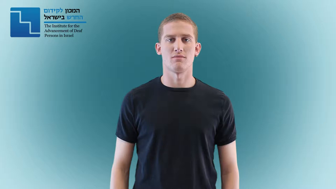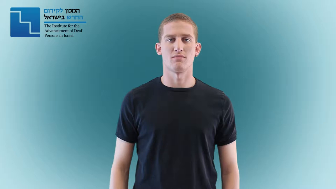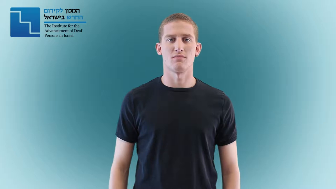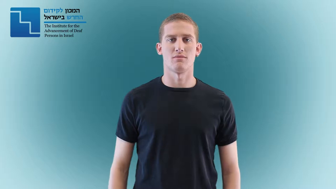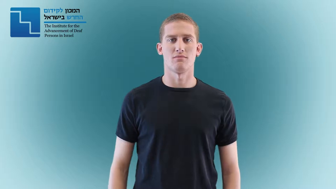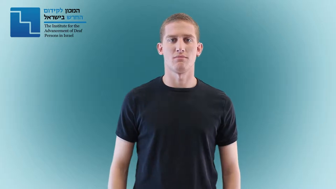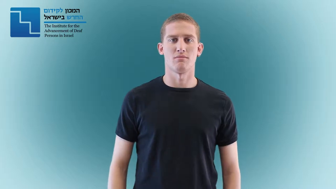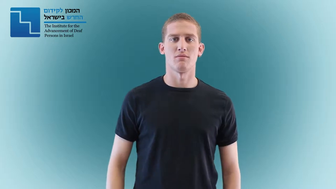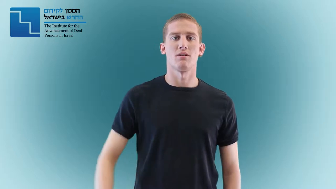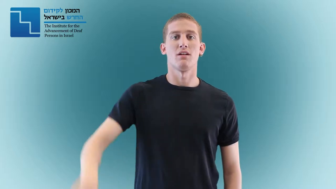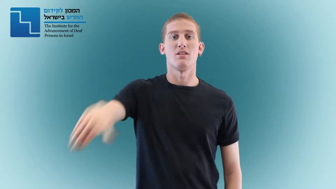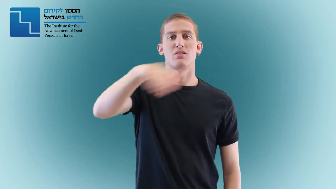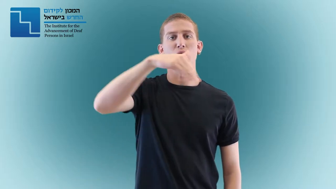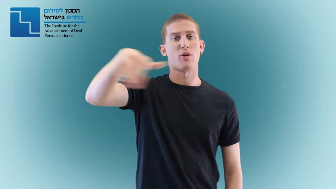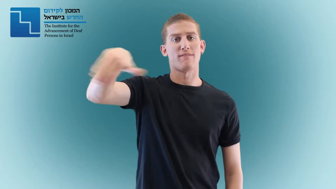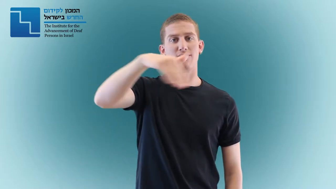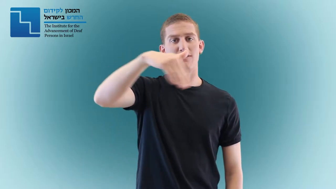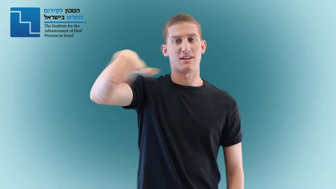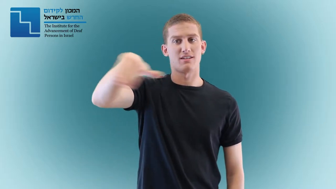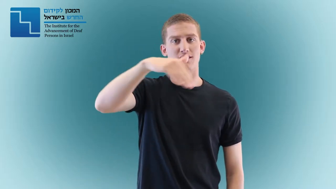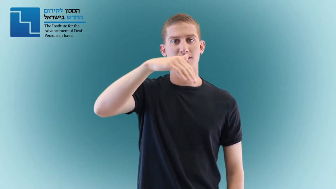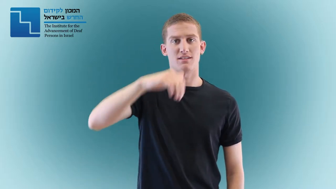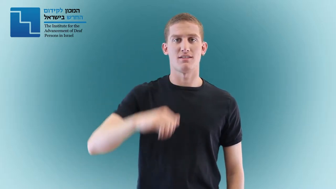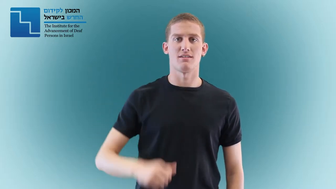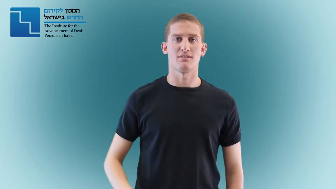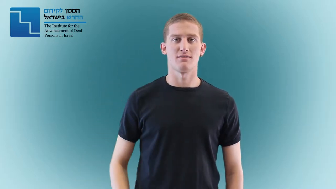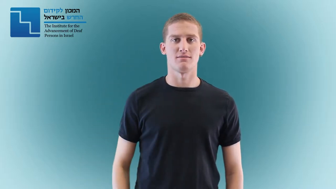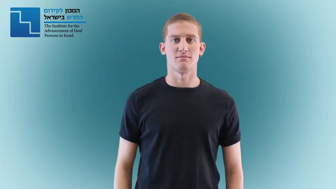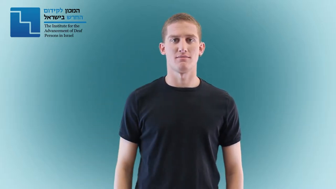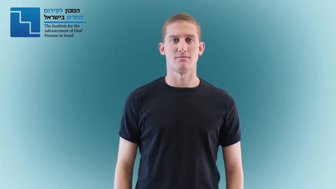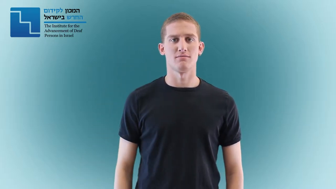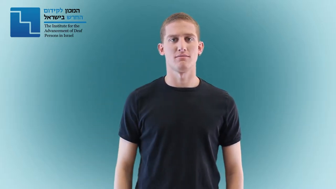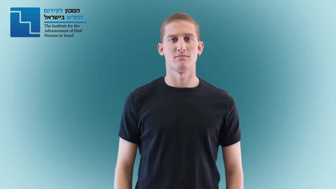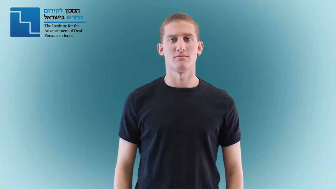כתובת